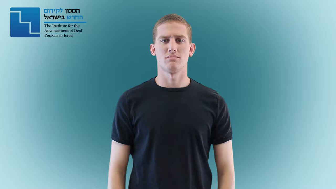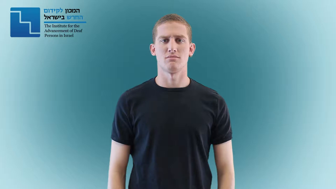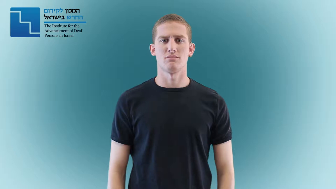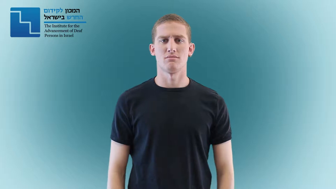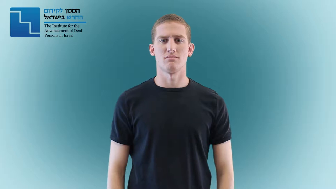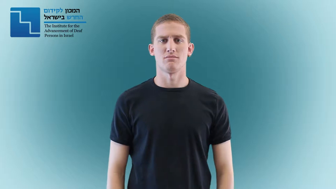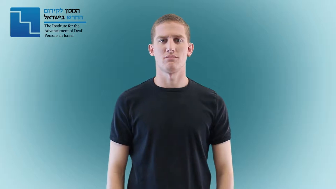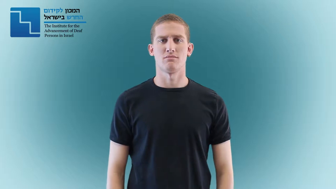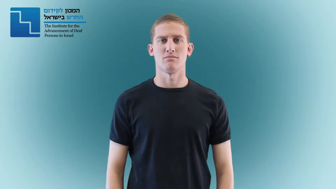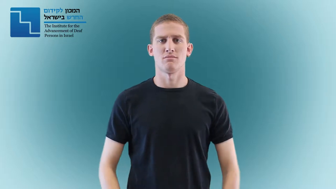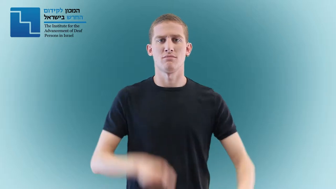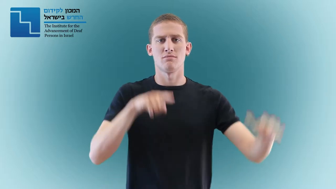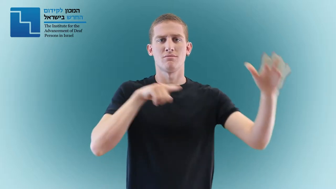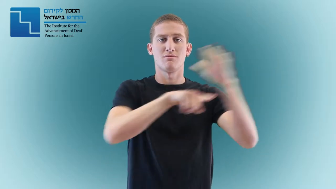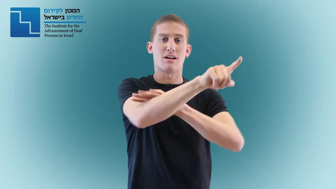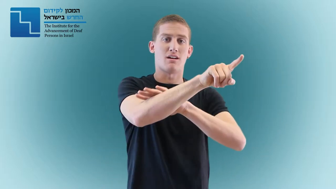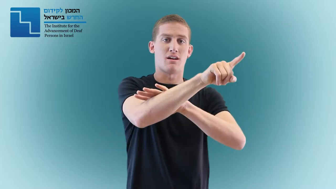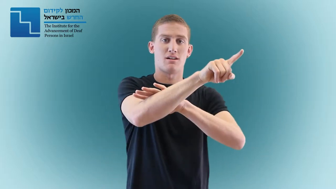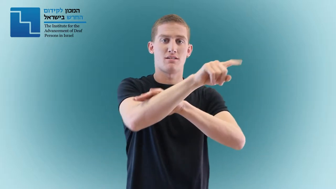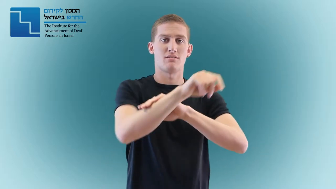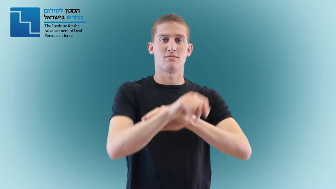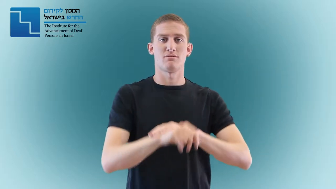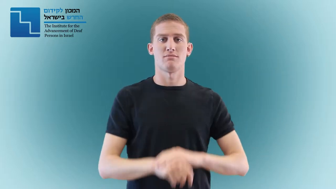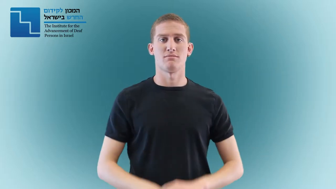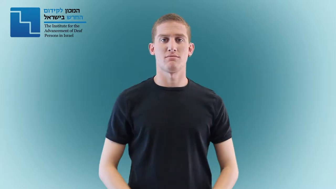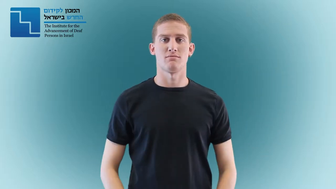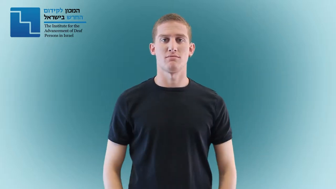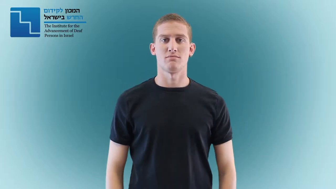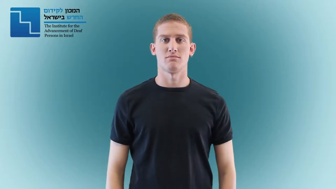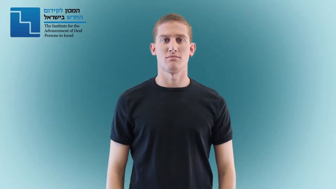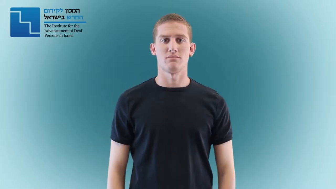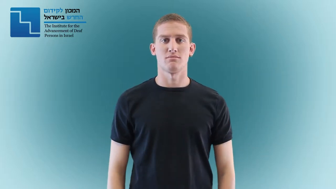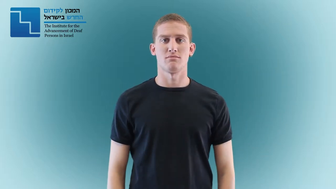לברוח